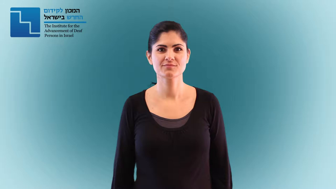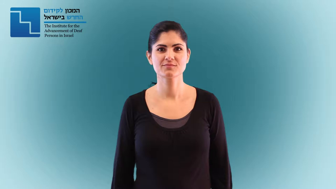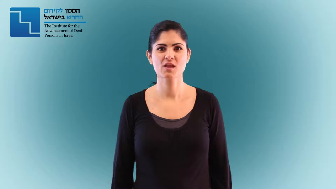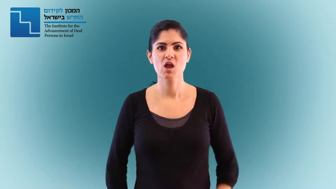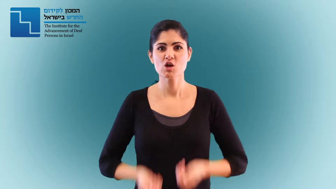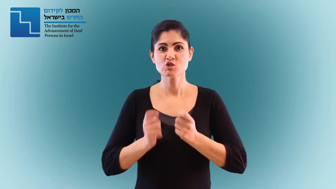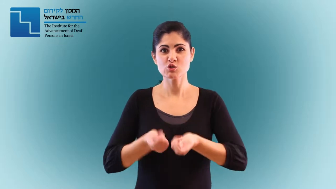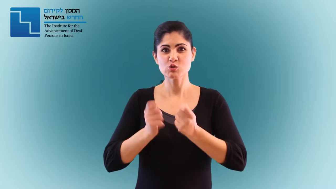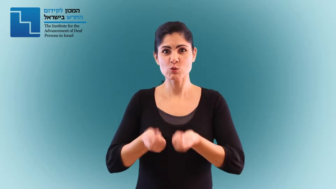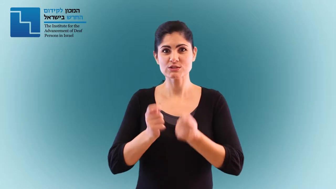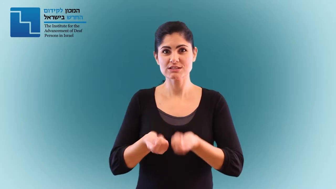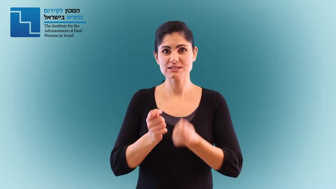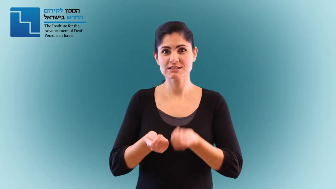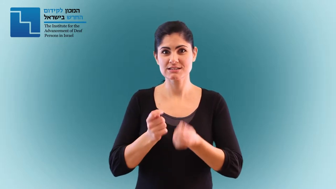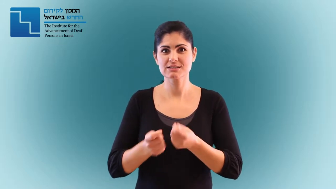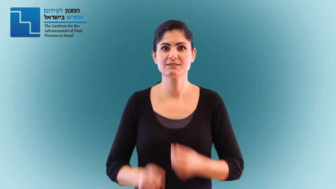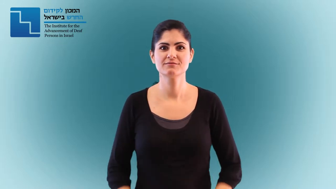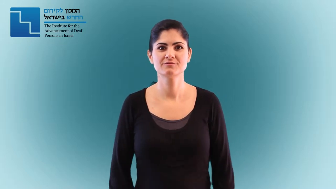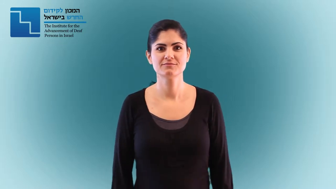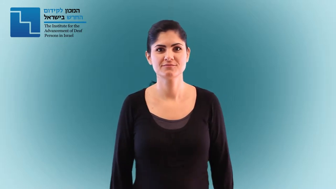סוס